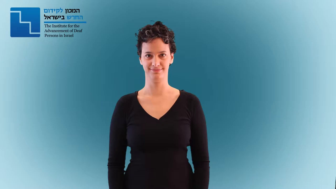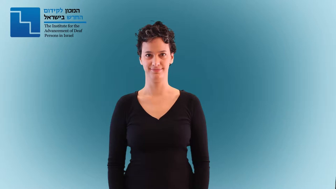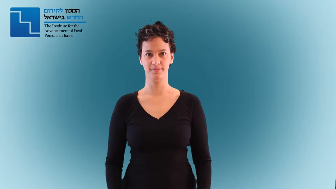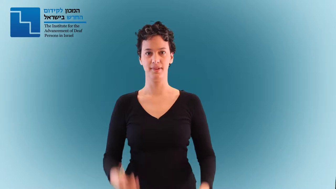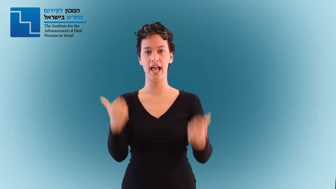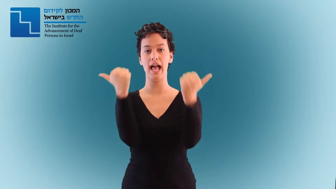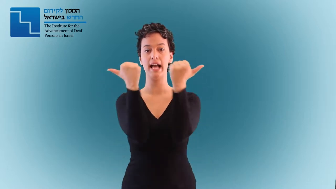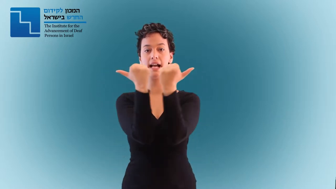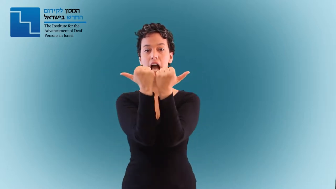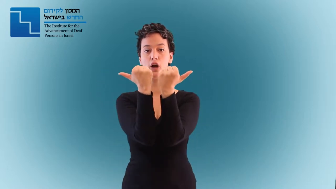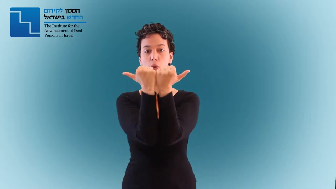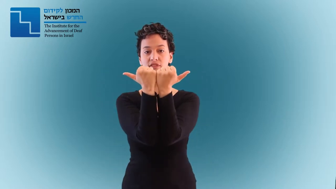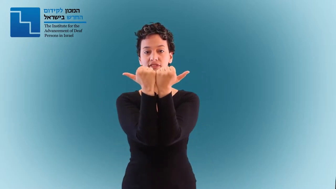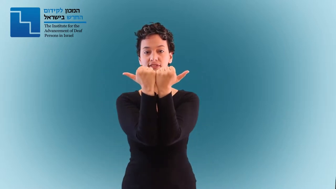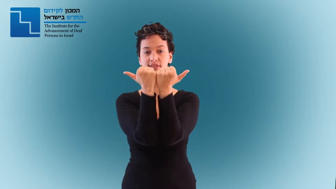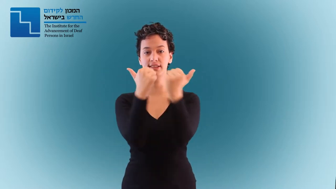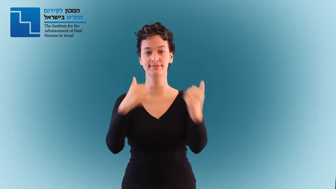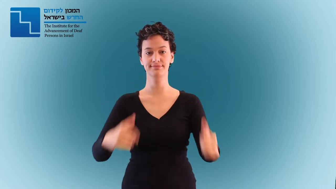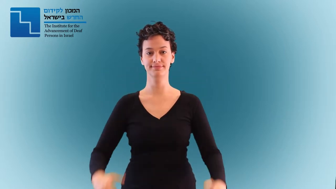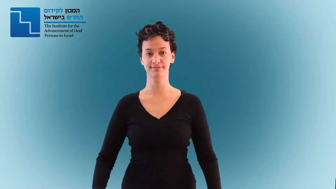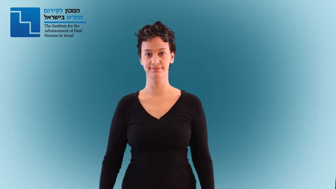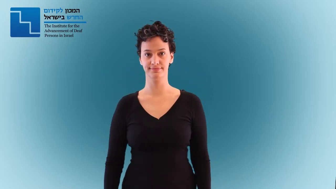קרקוב